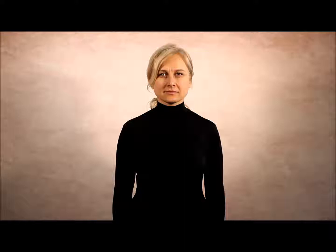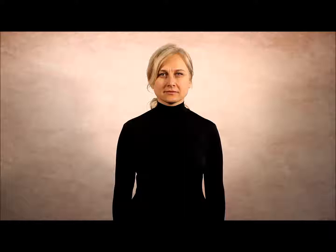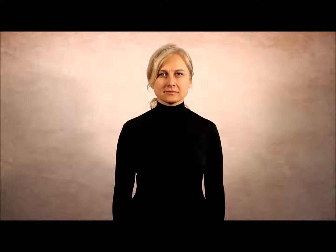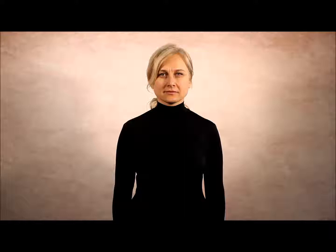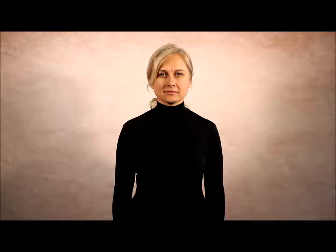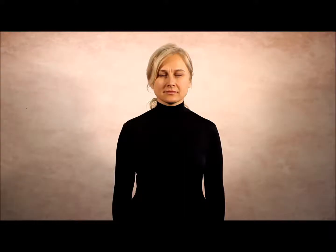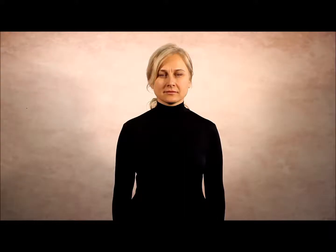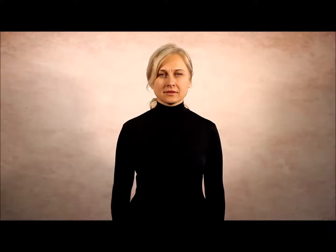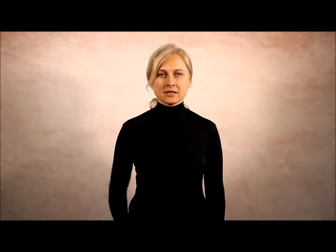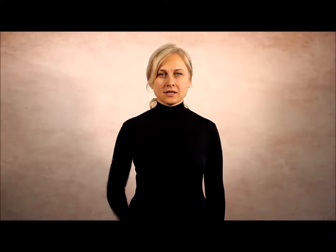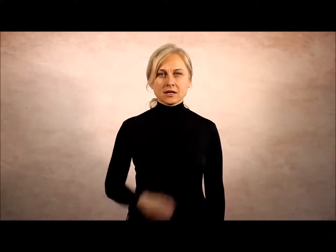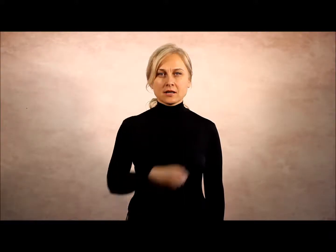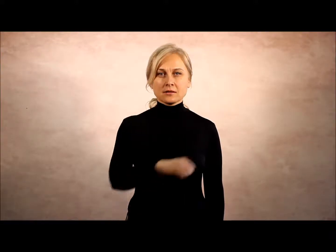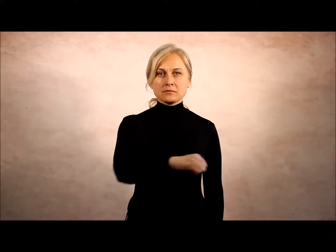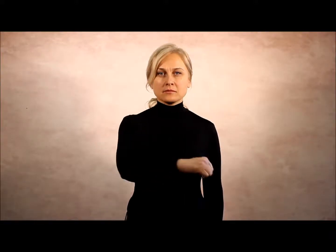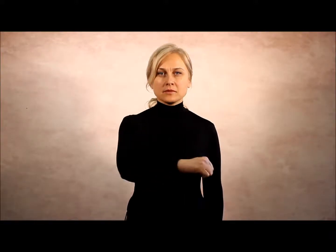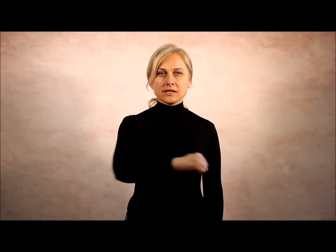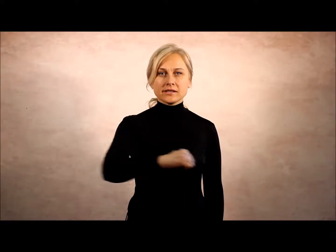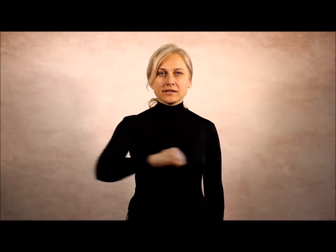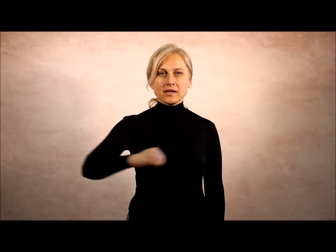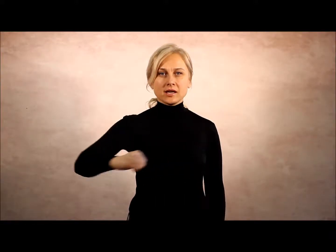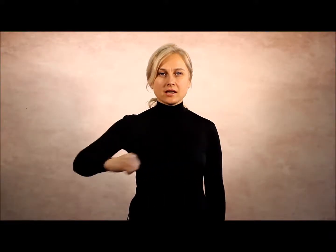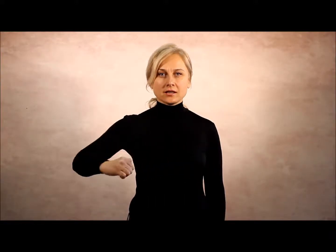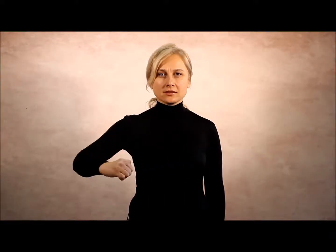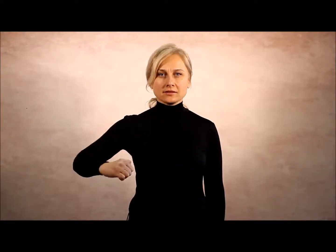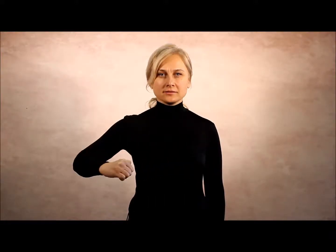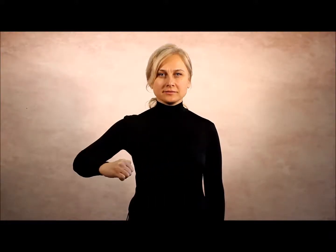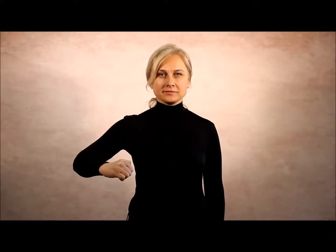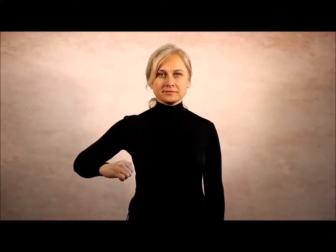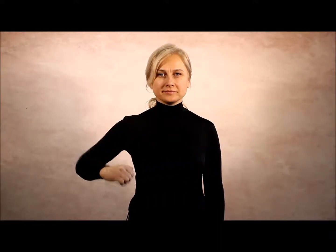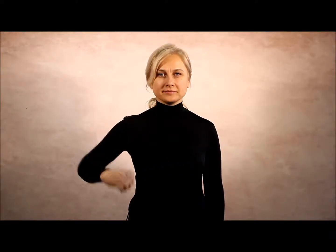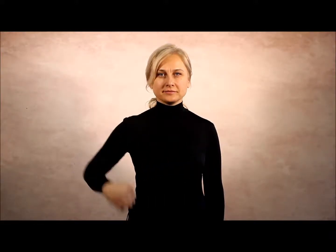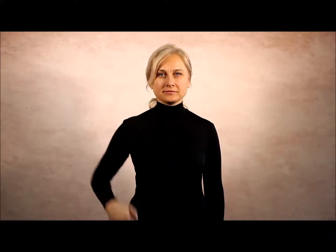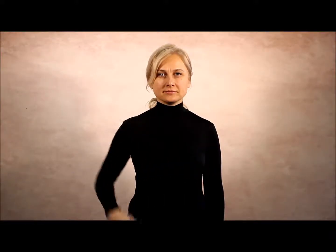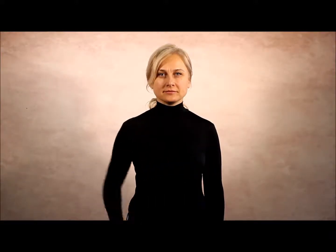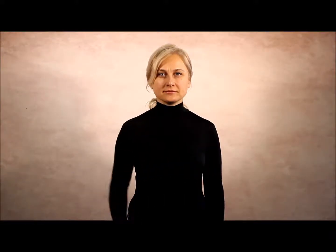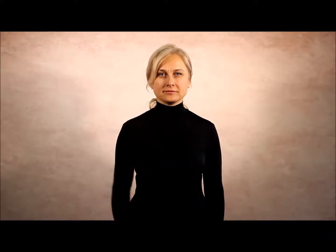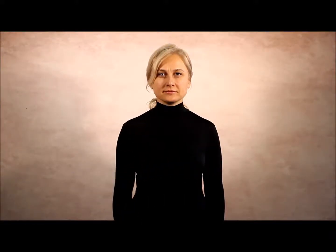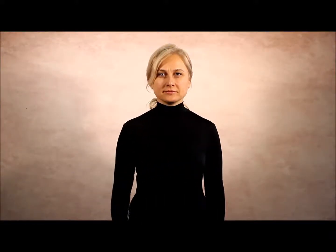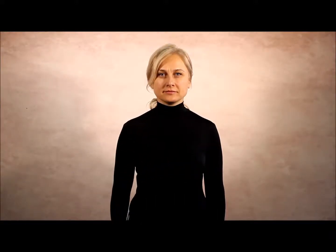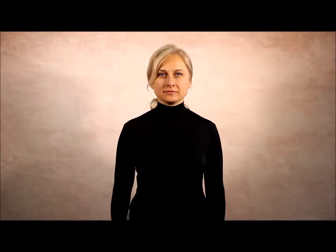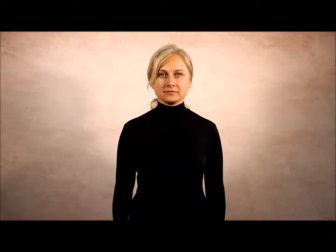Maner